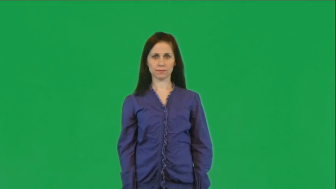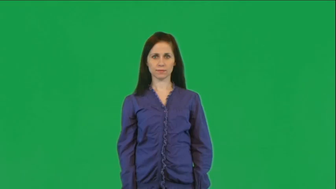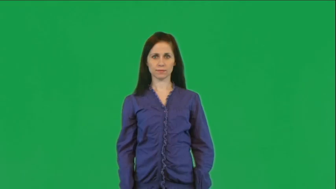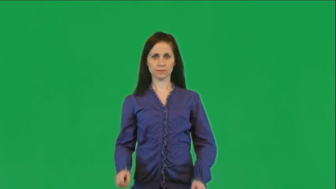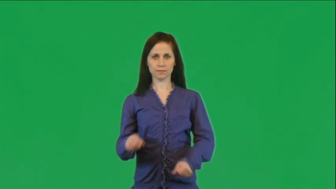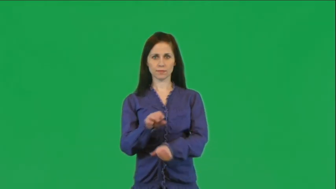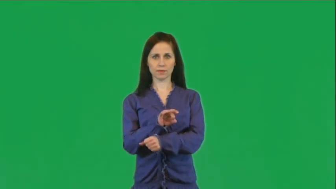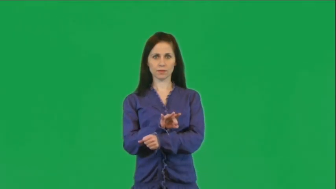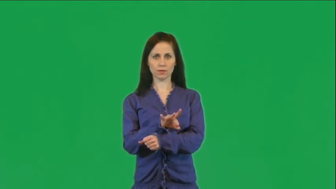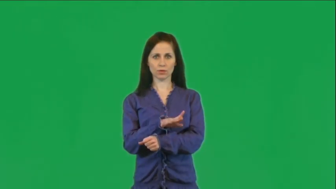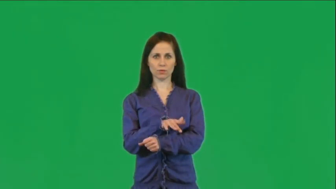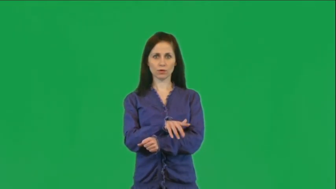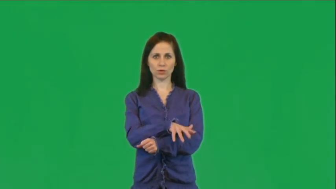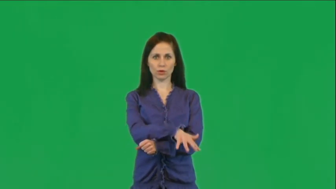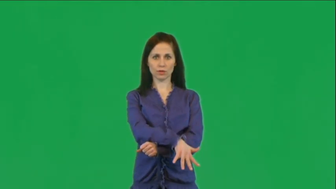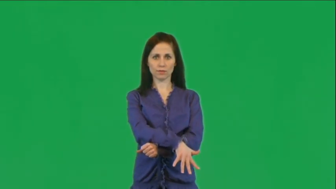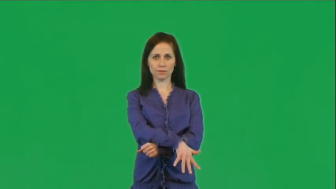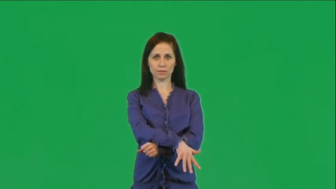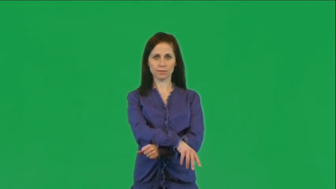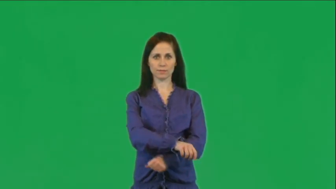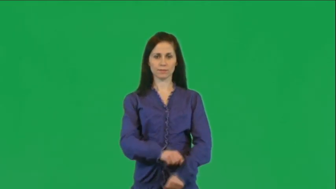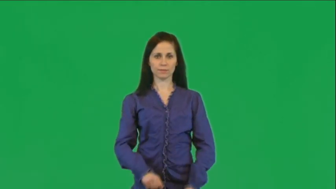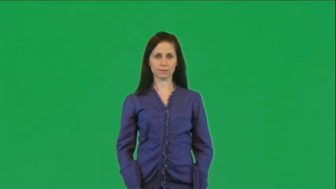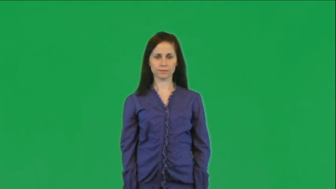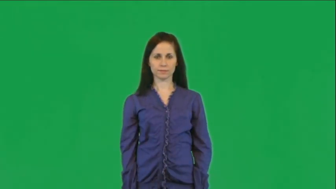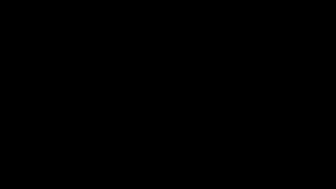krwotok